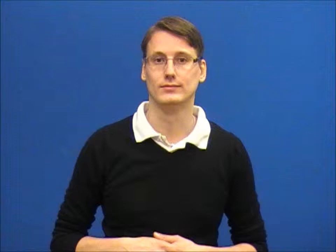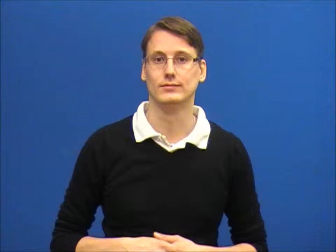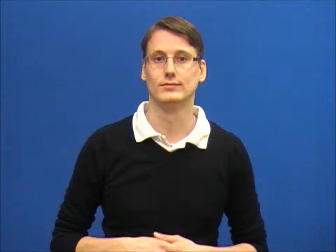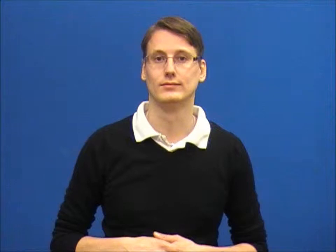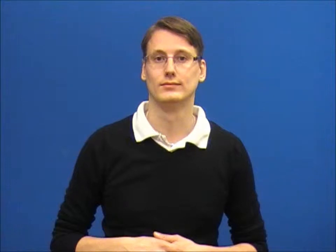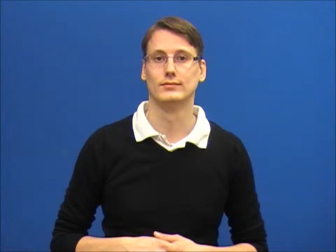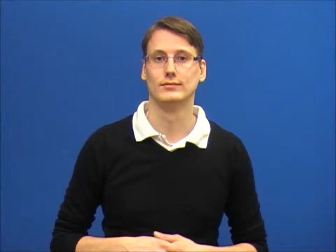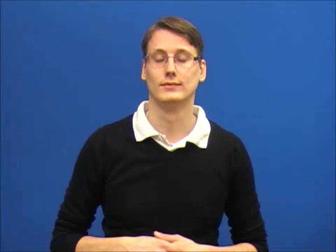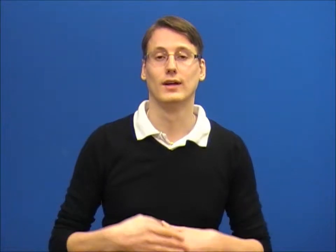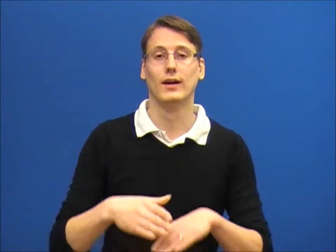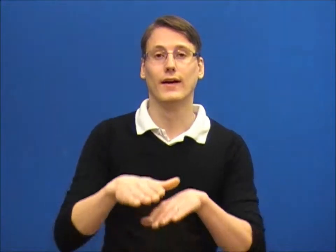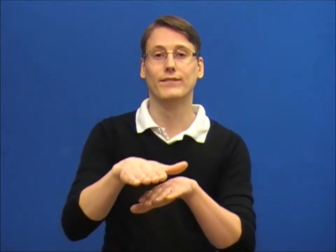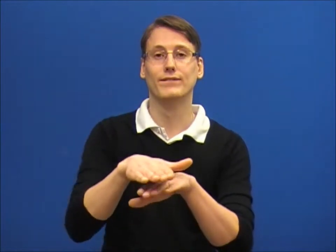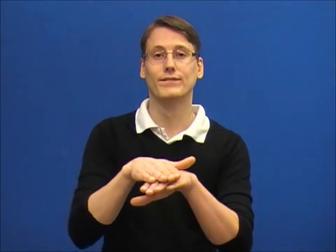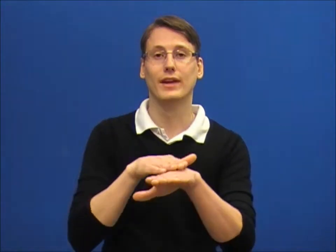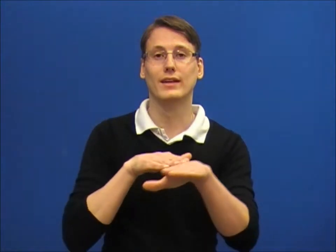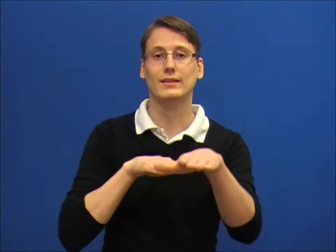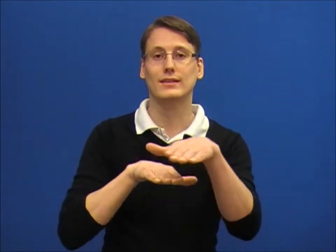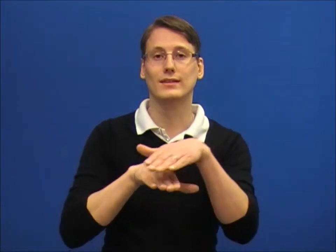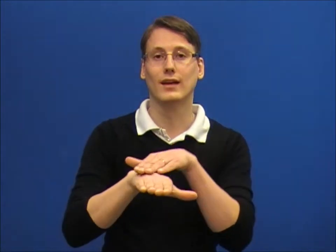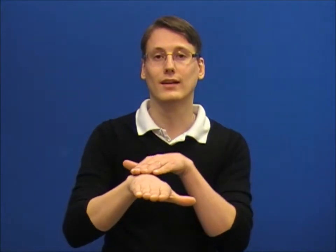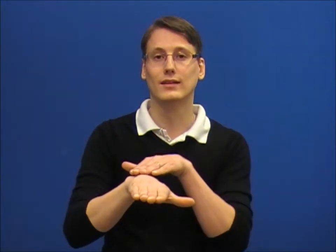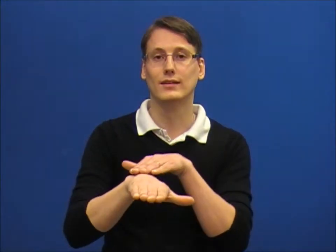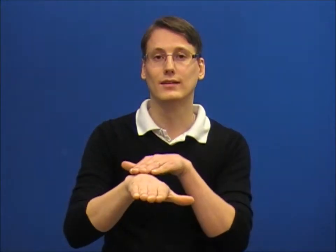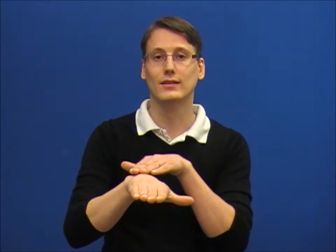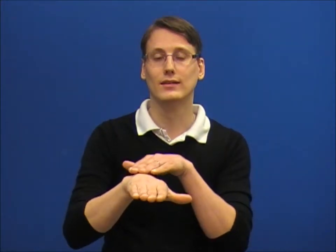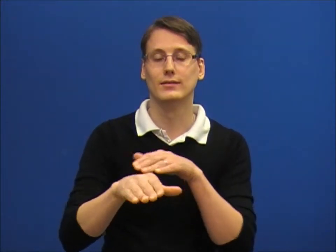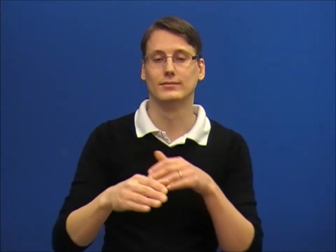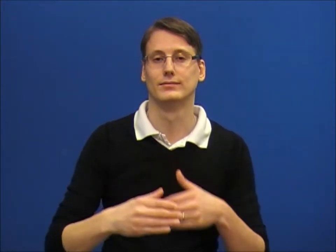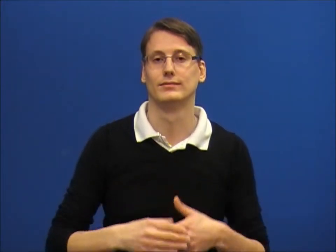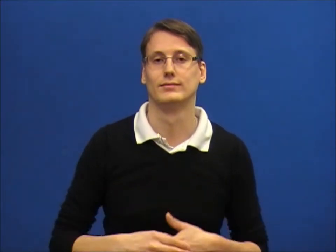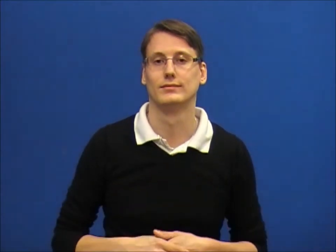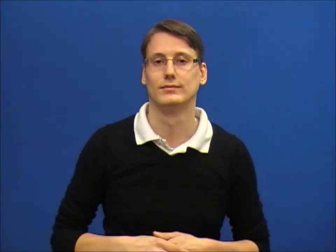VANTAR